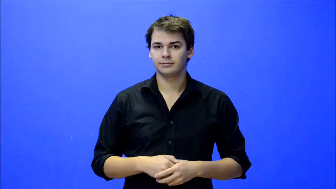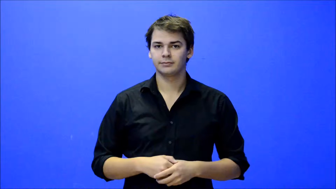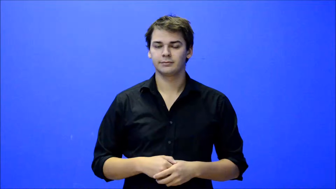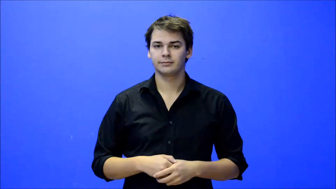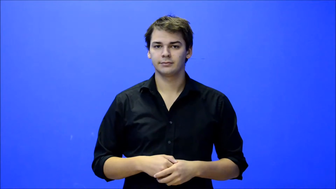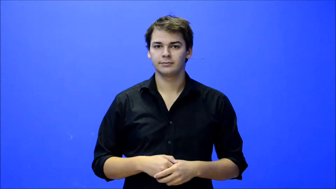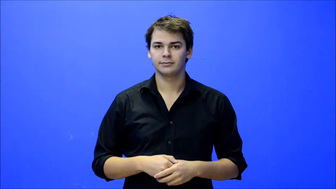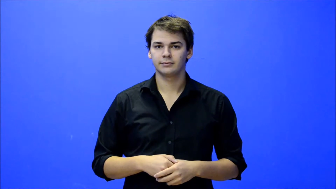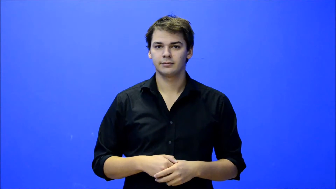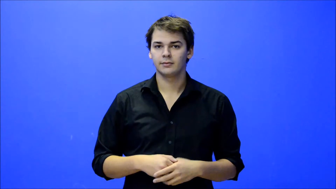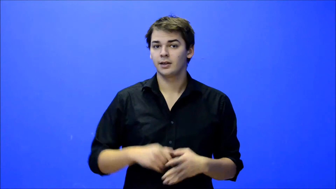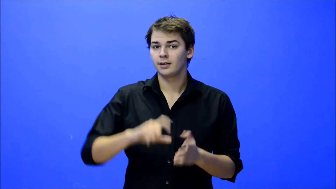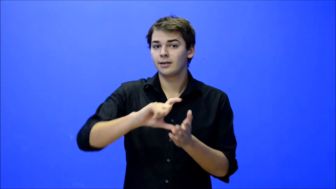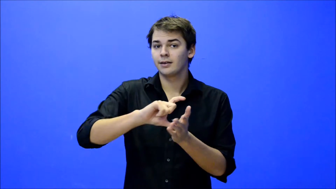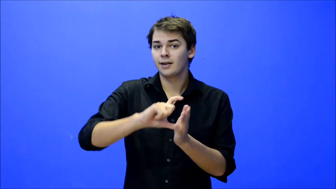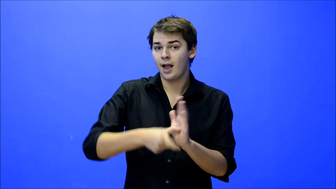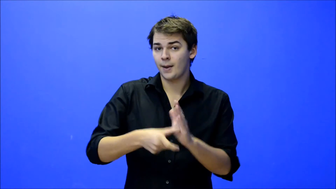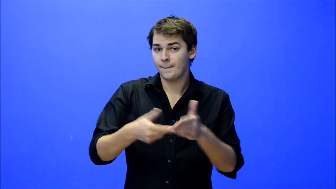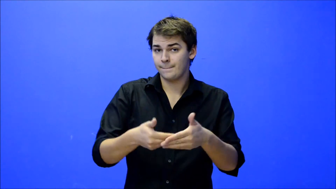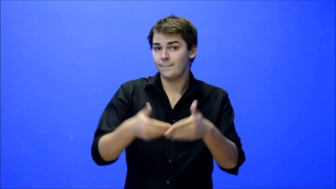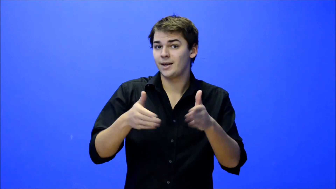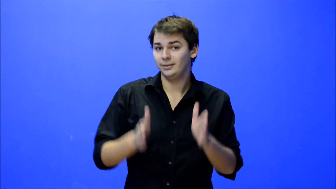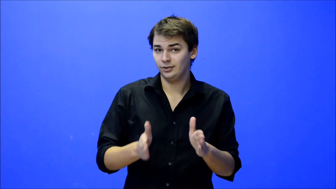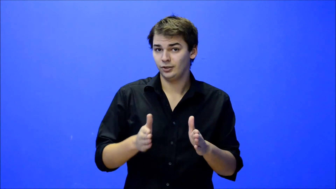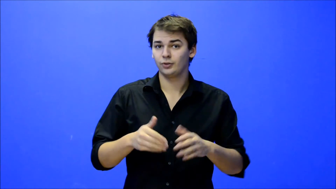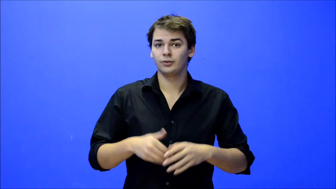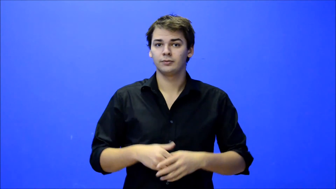krajské město